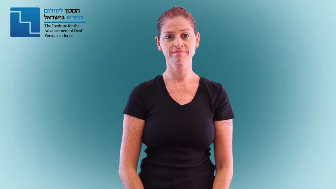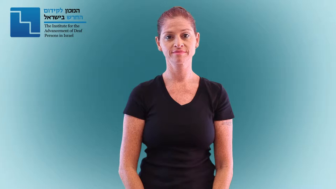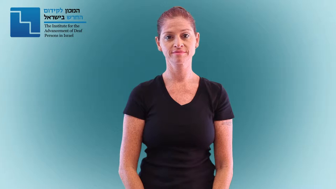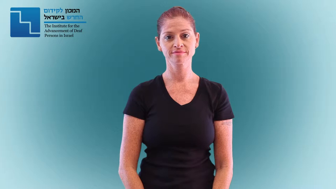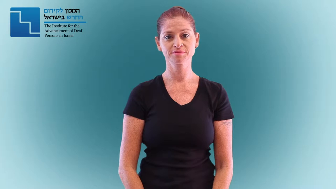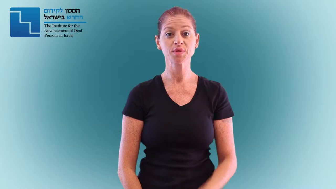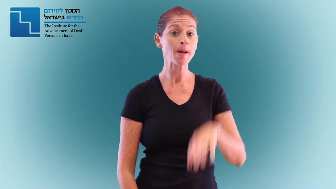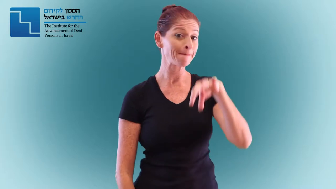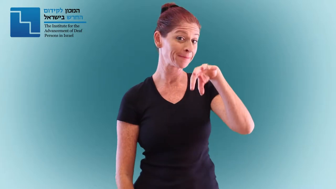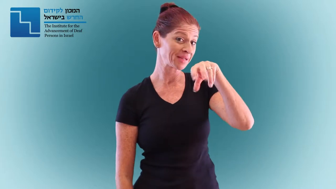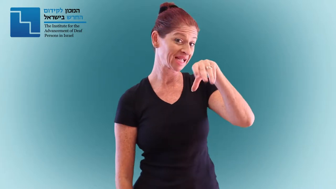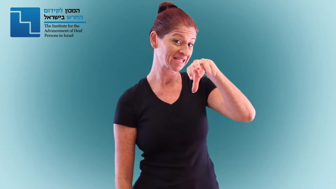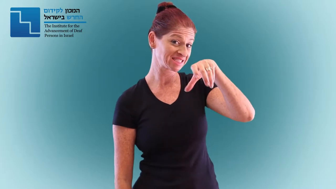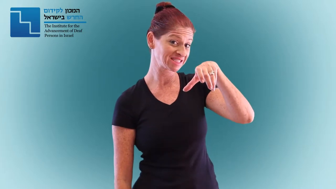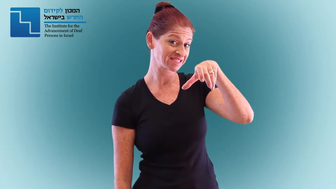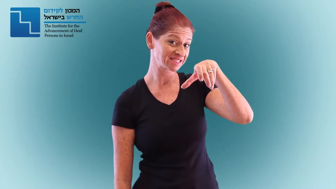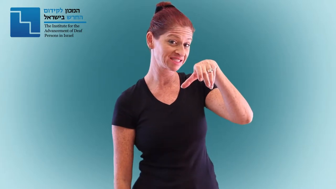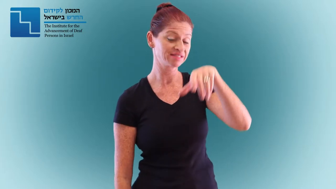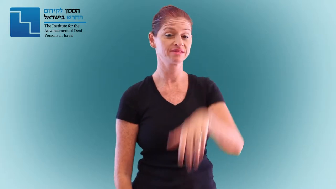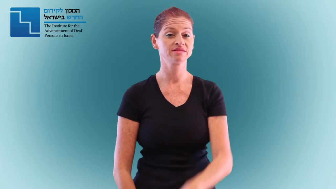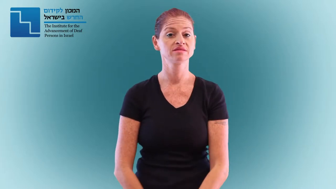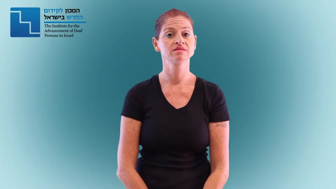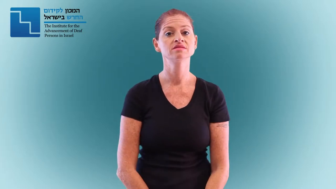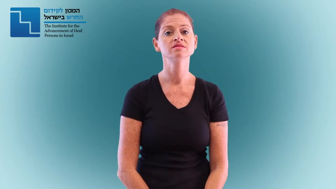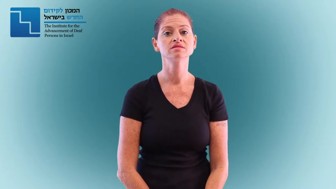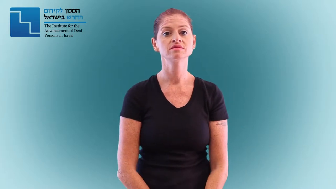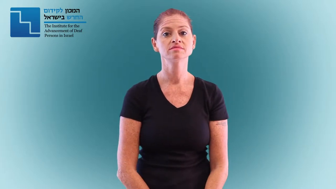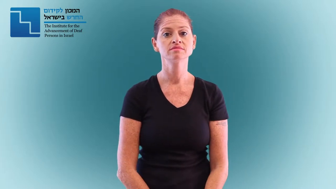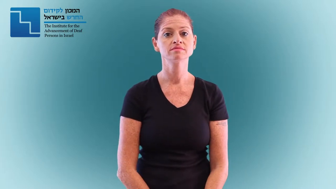ברז